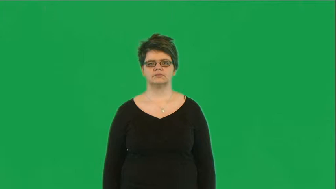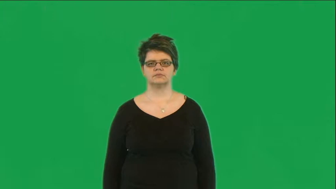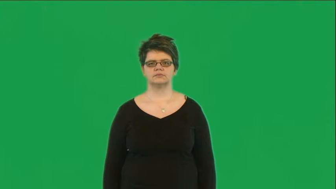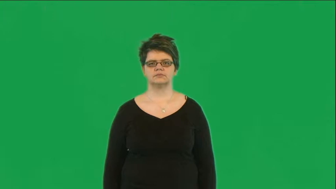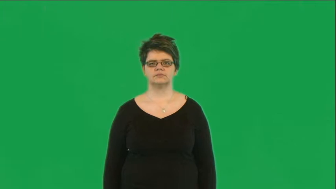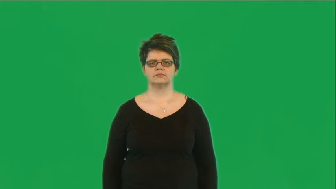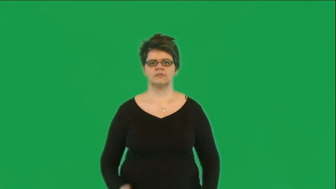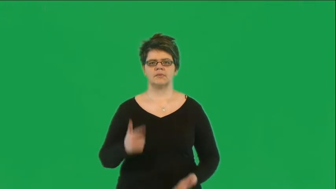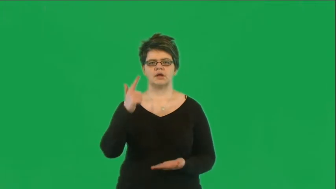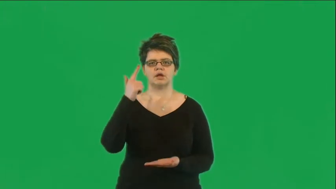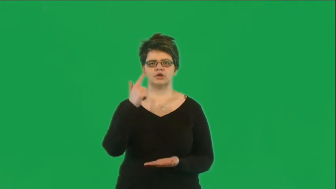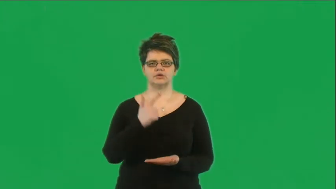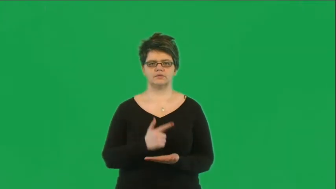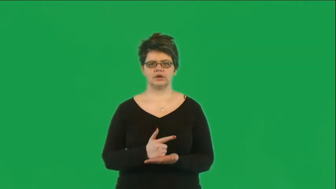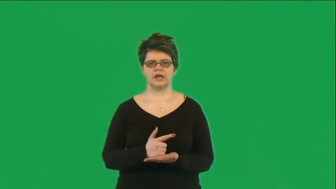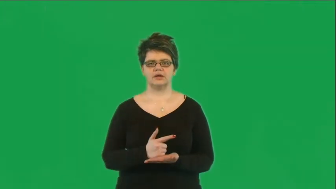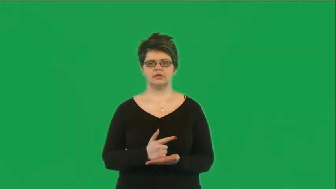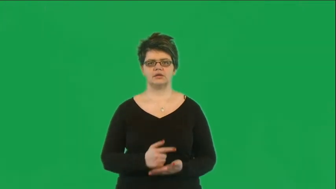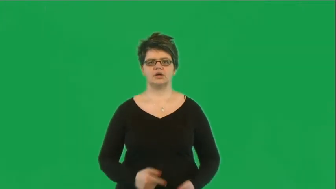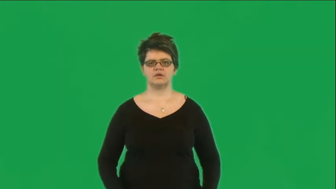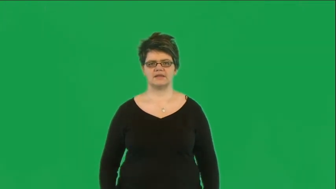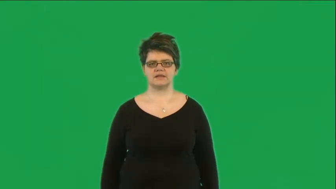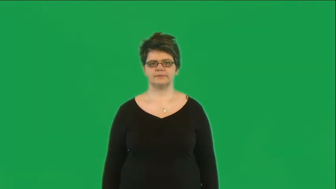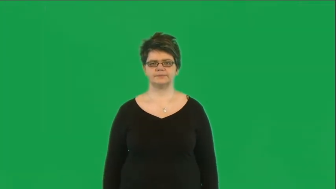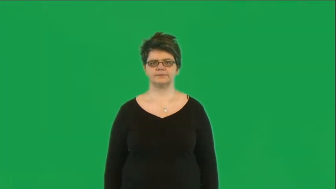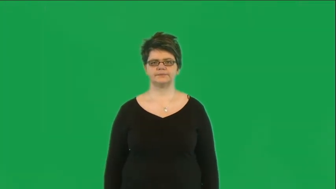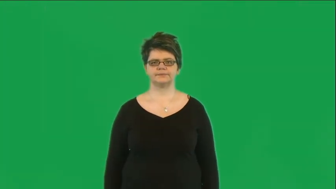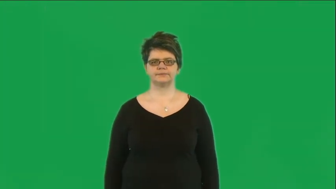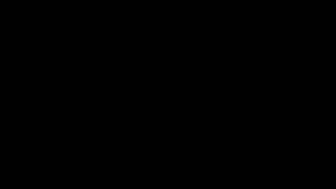dwójka